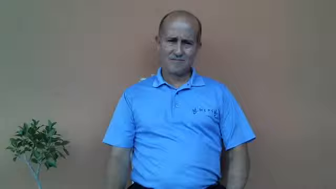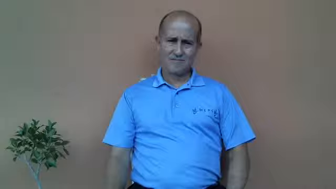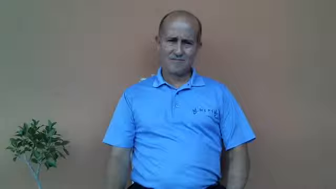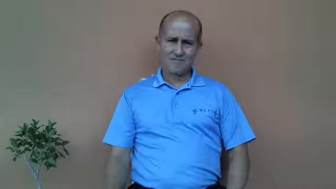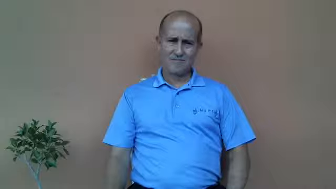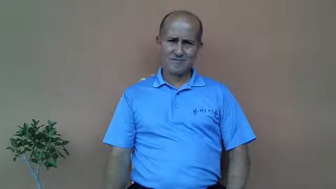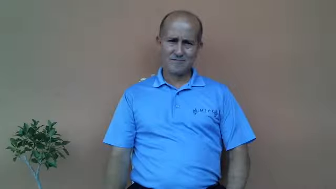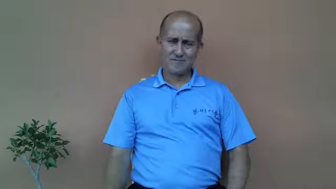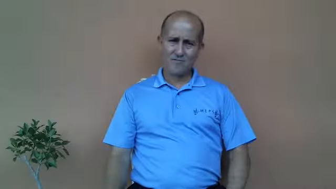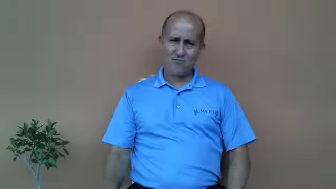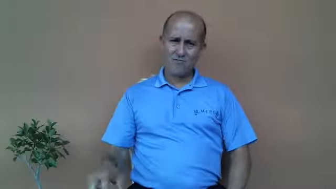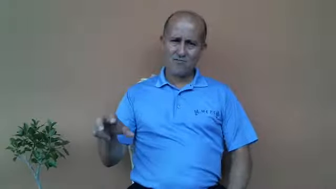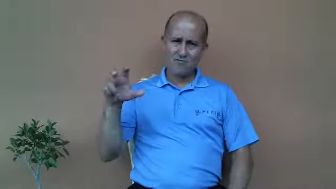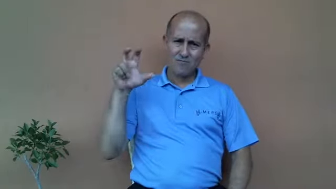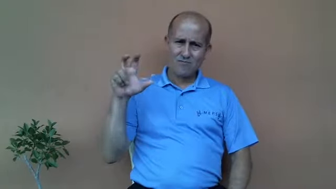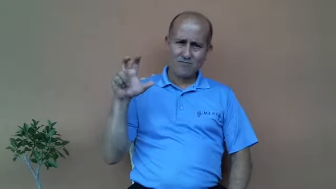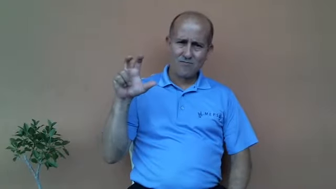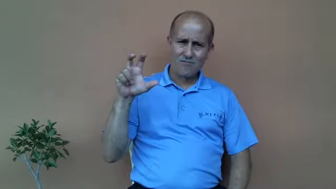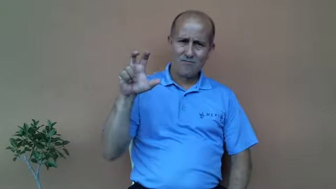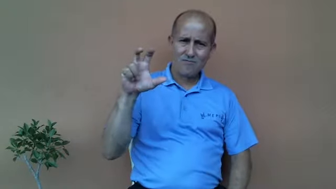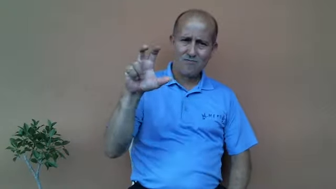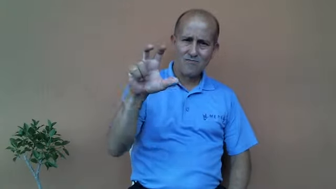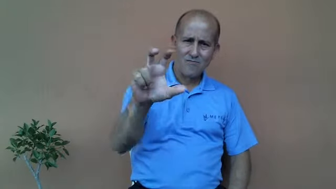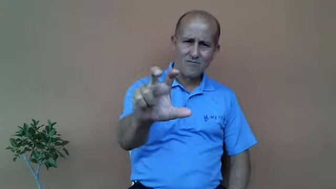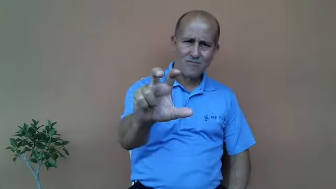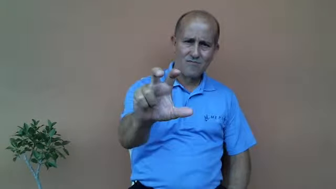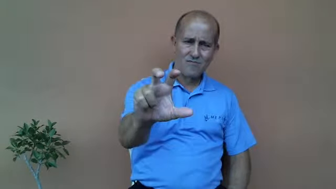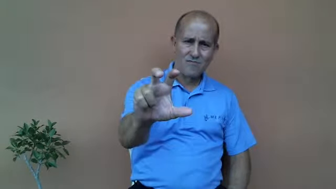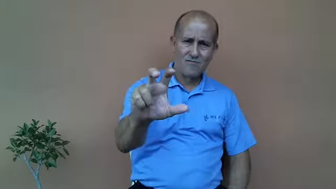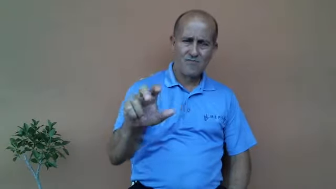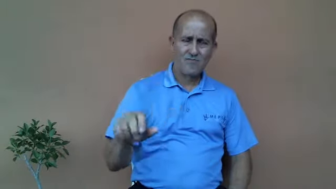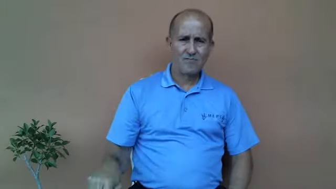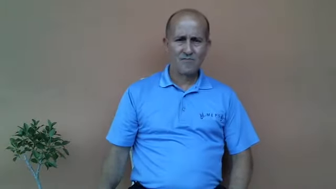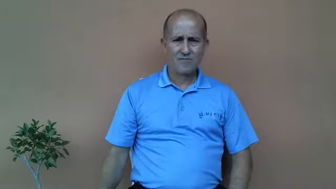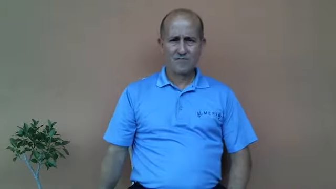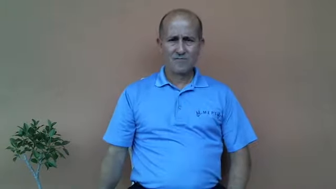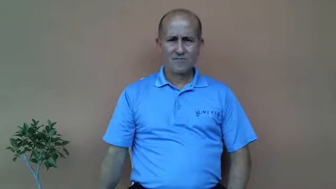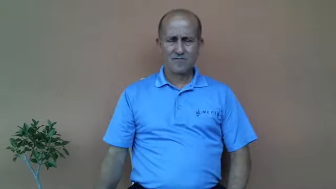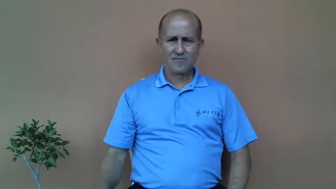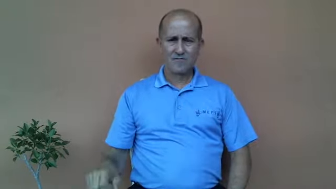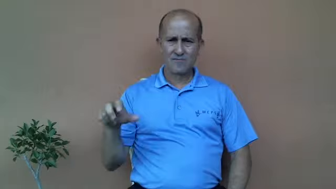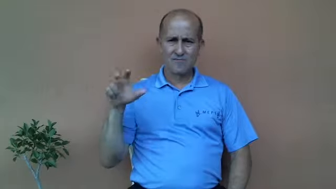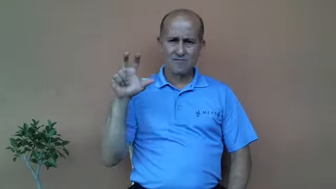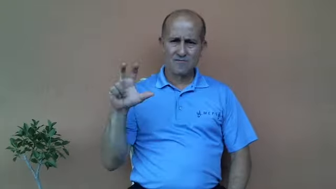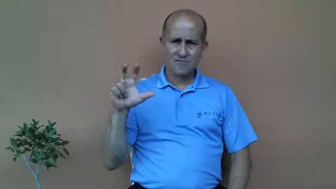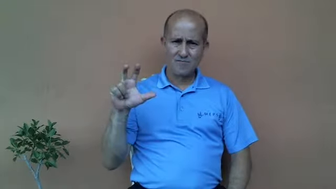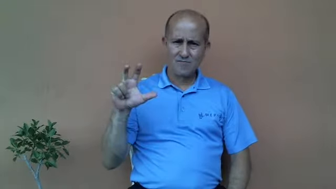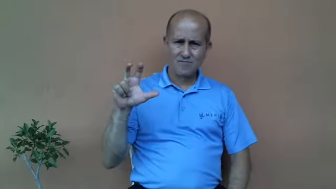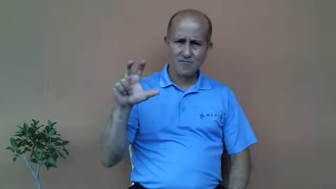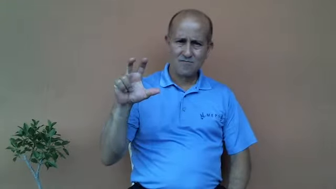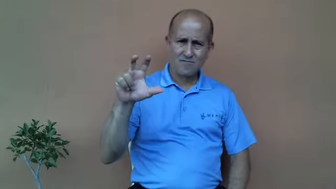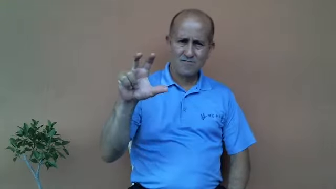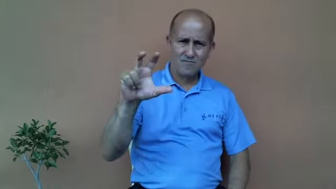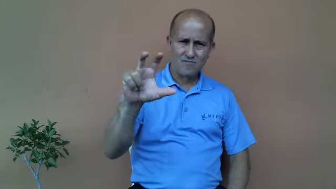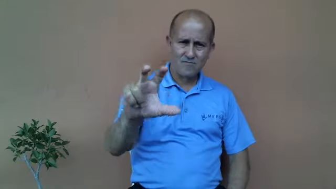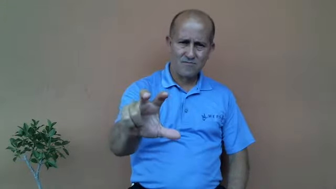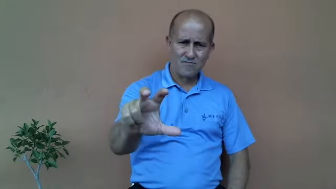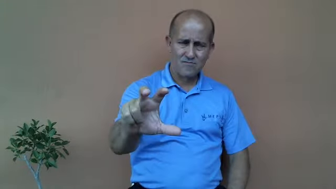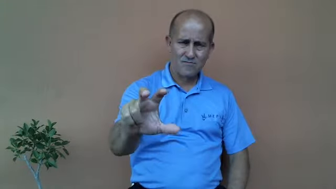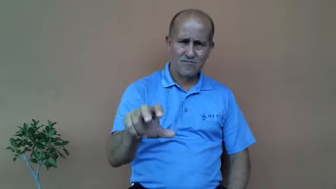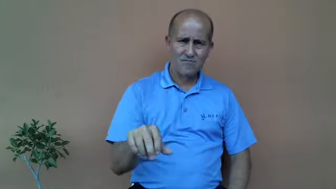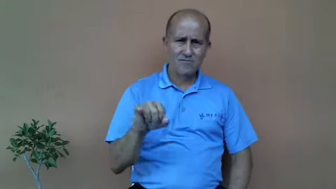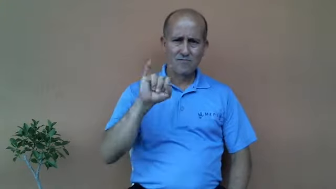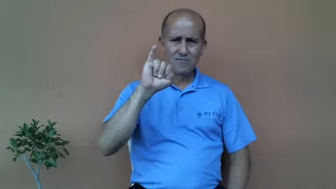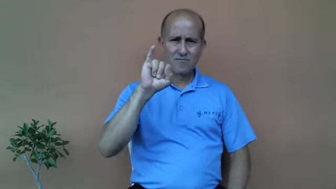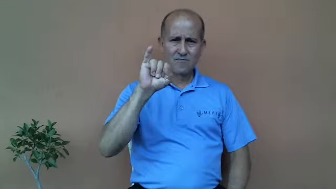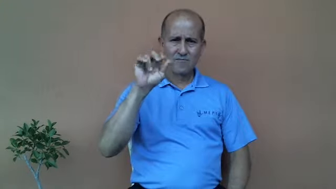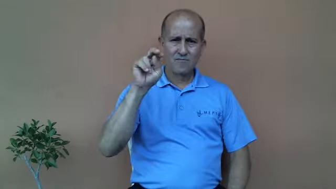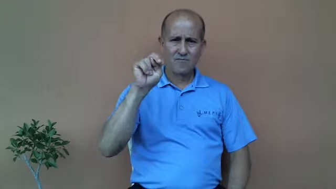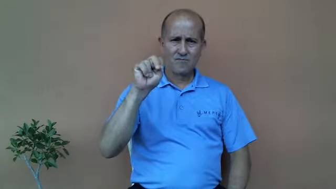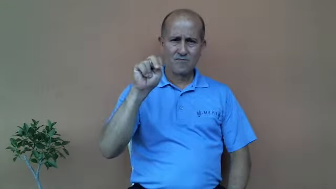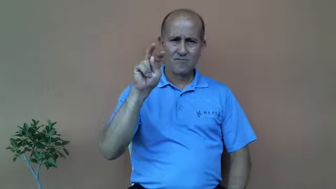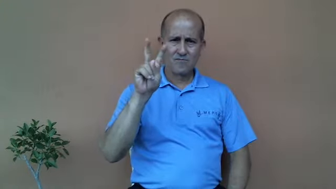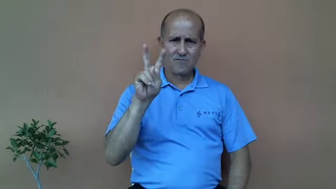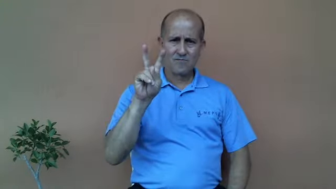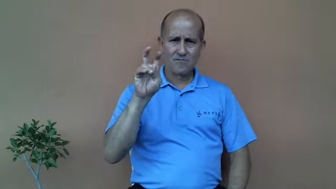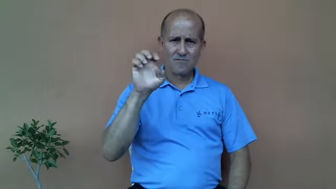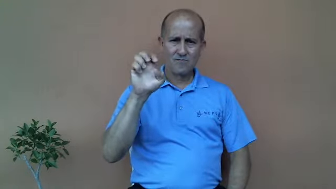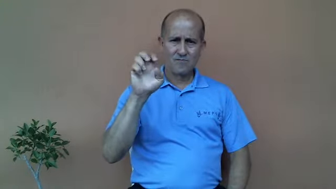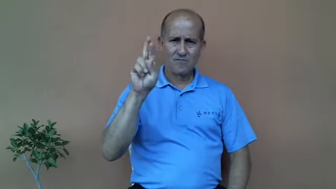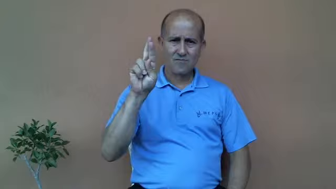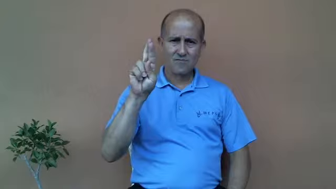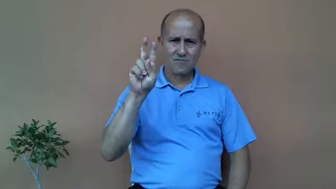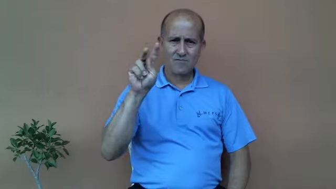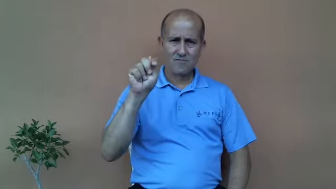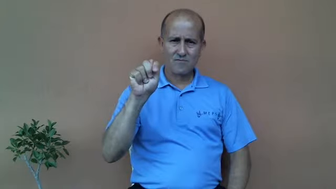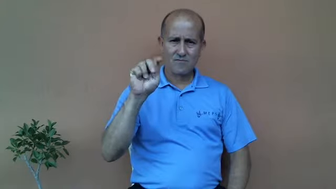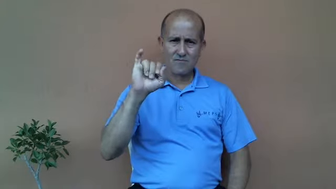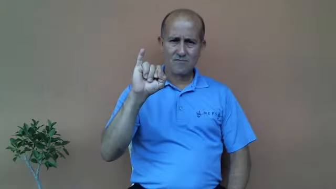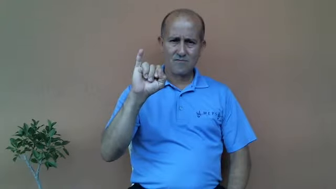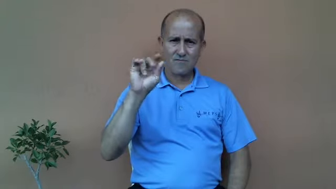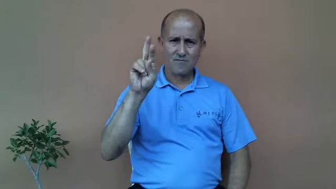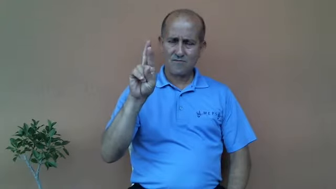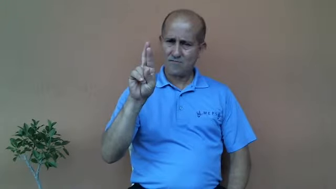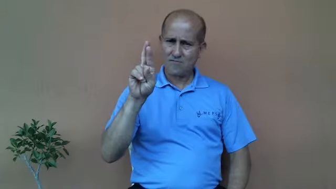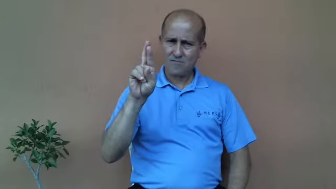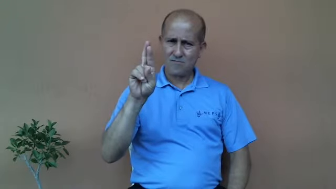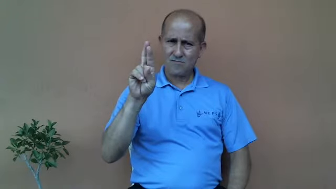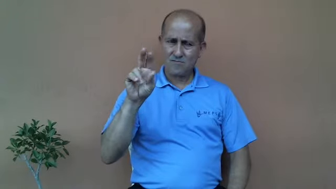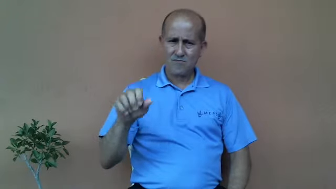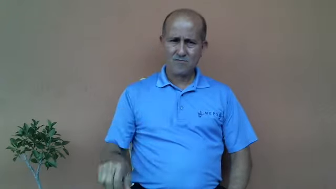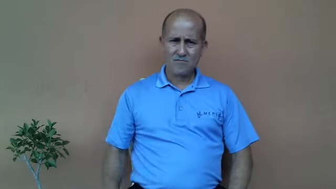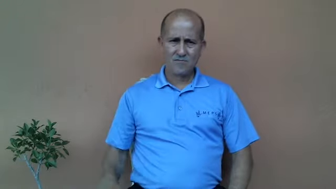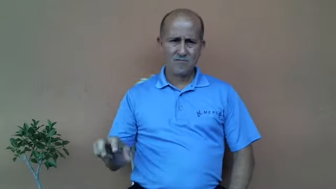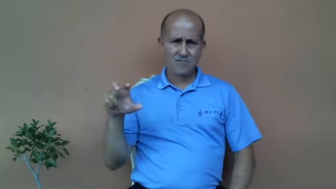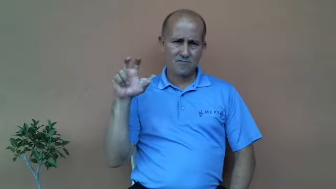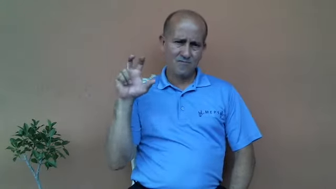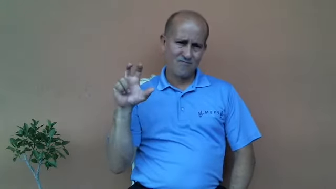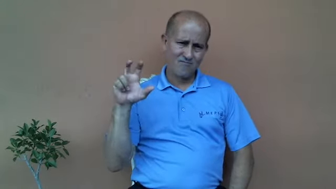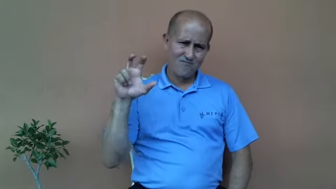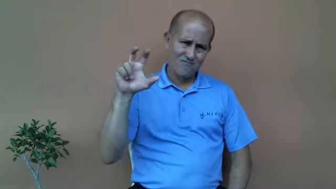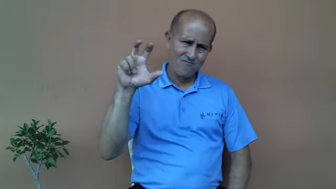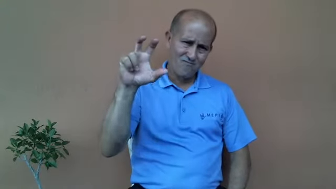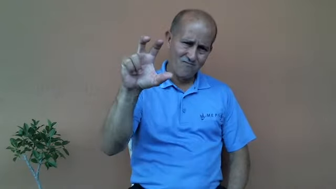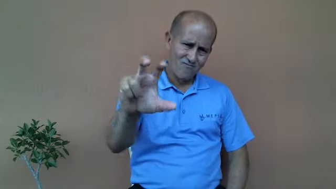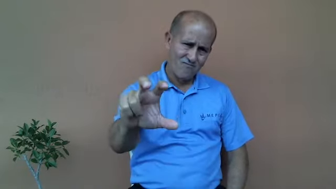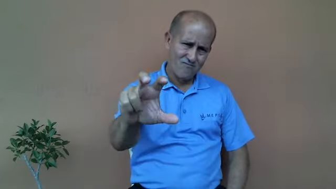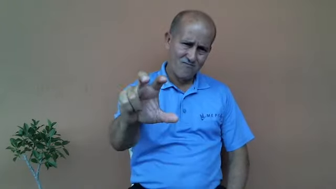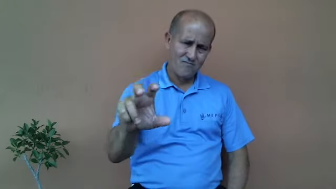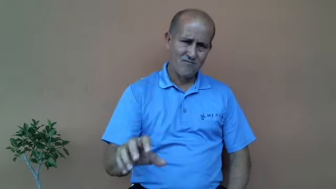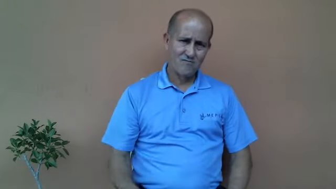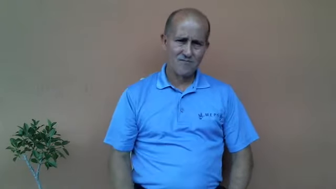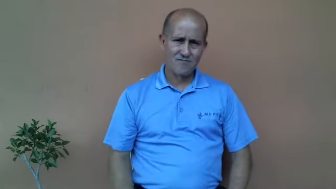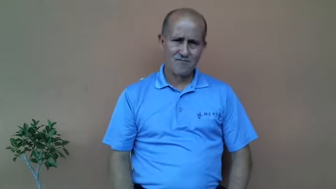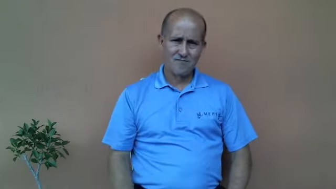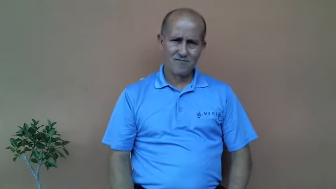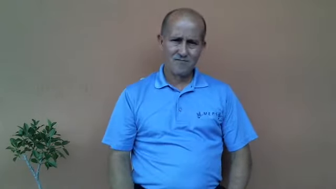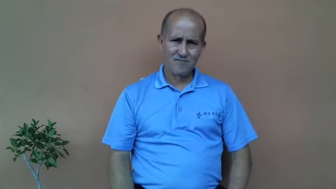invertir